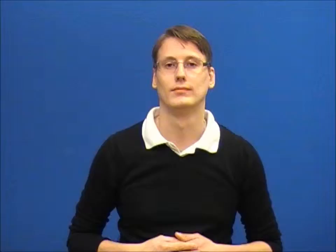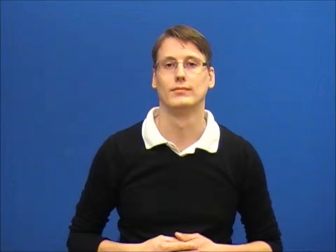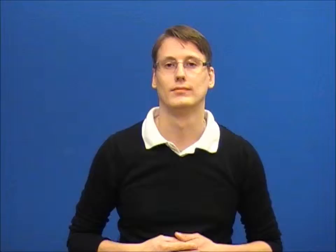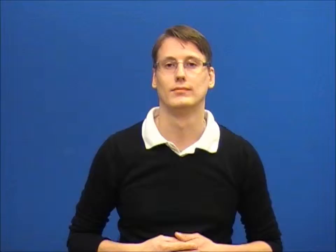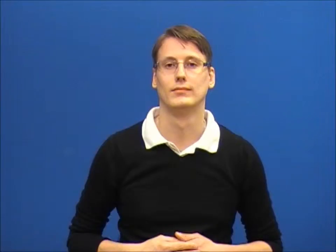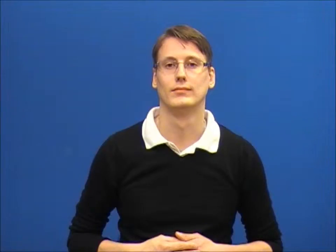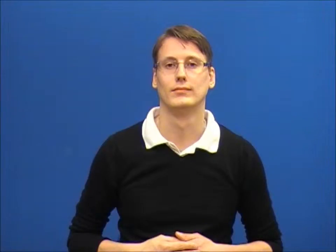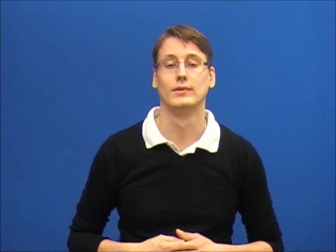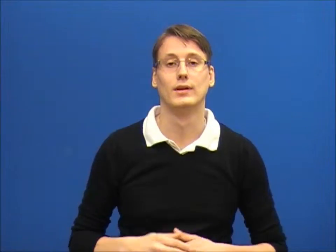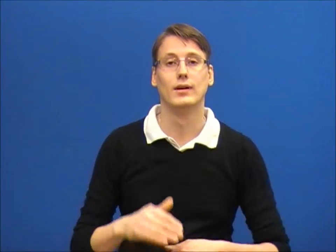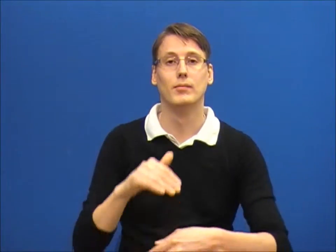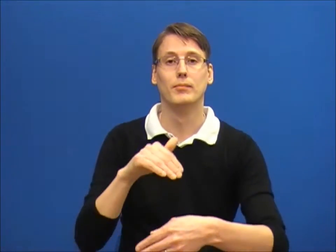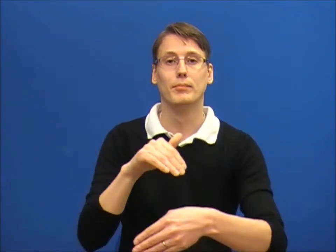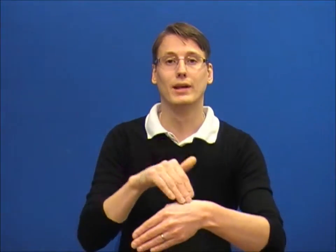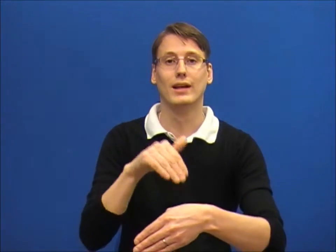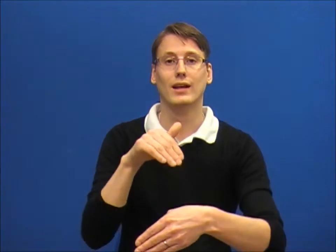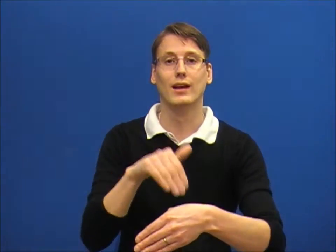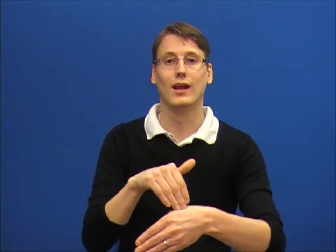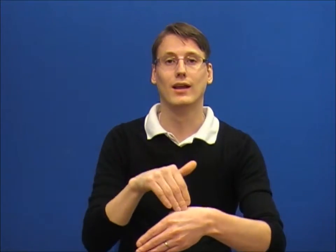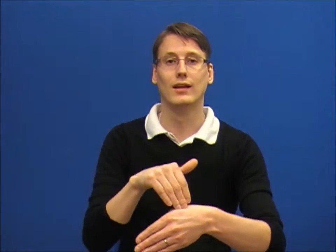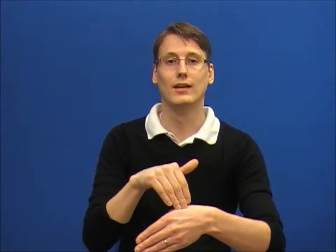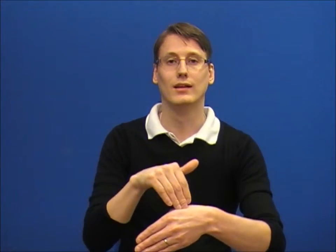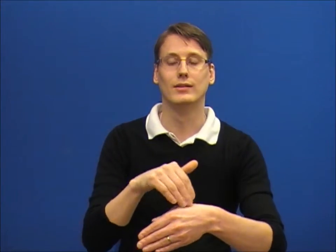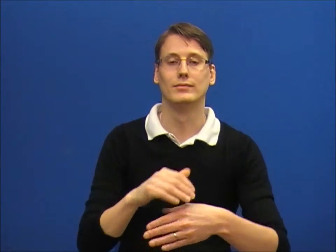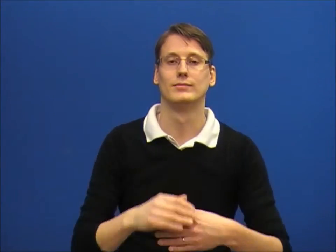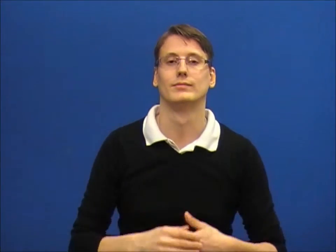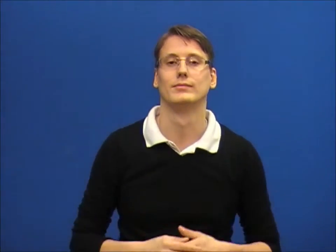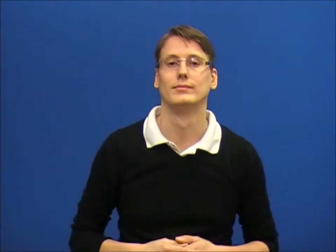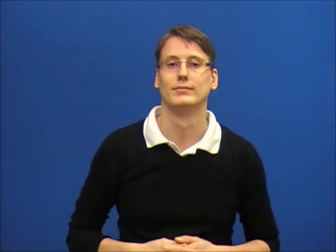MEDDELA